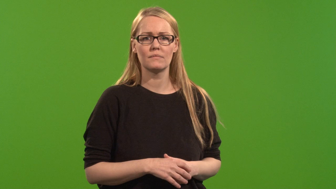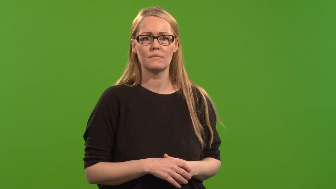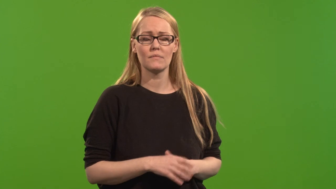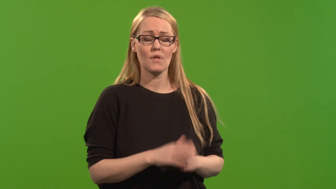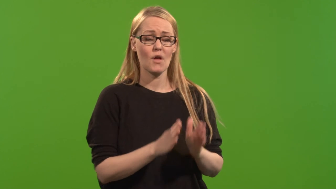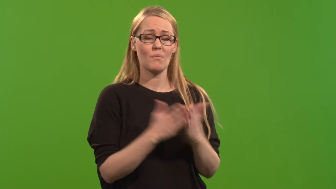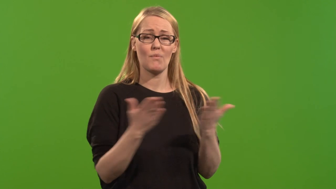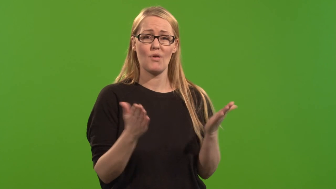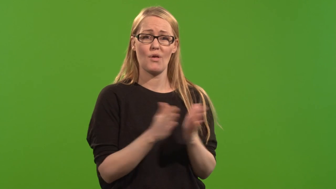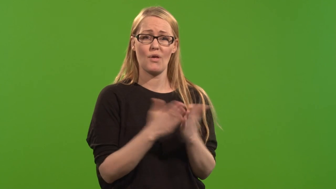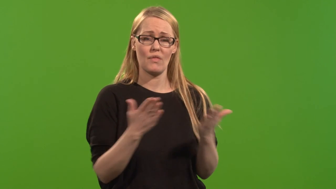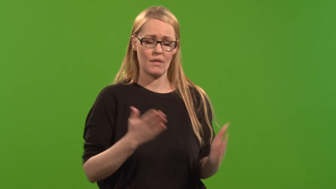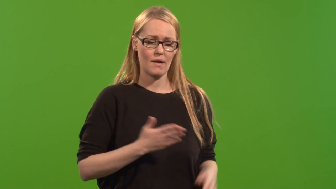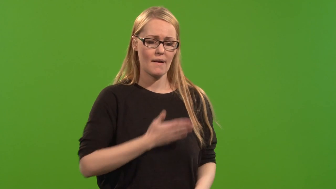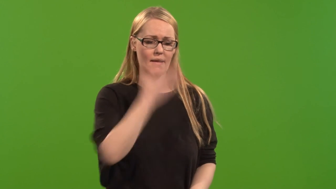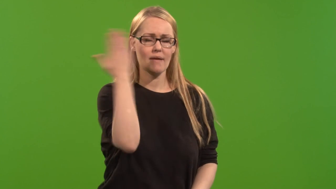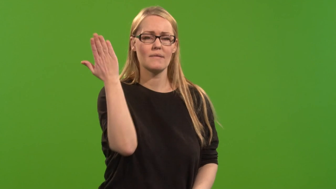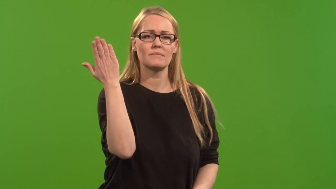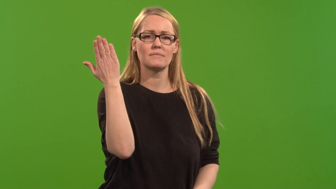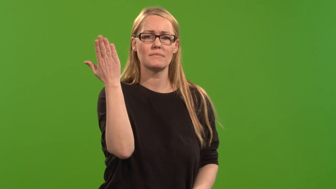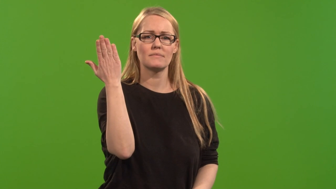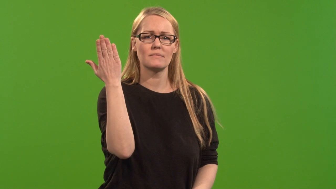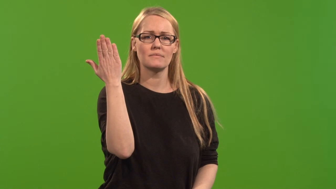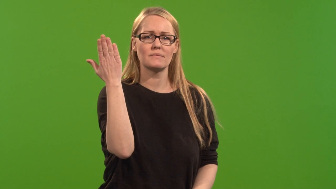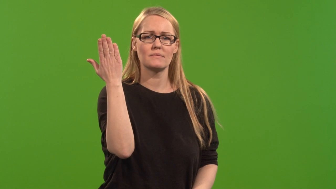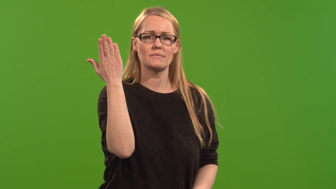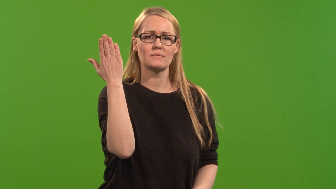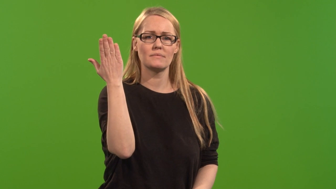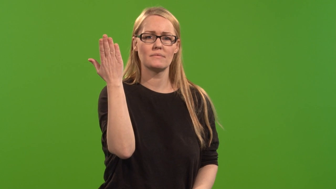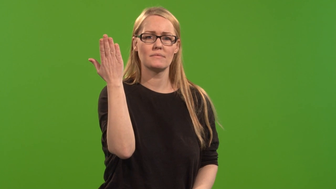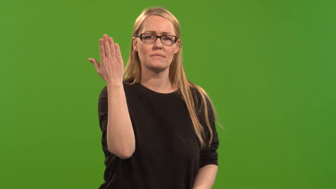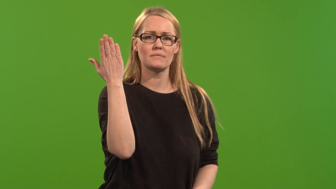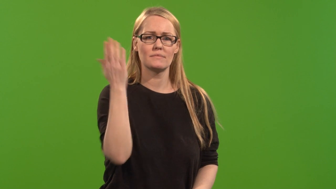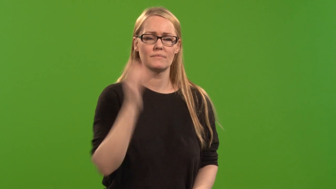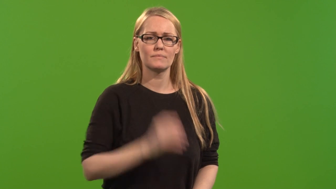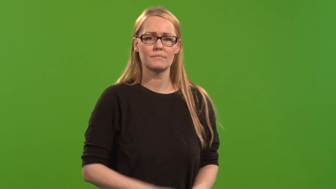Lesa blöðin